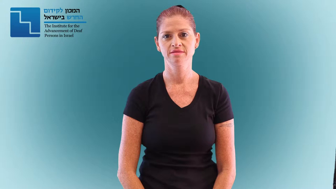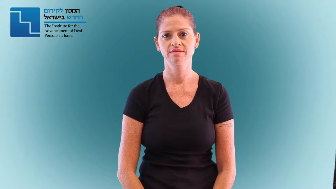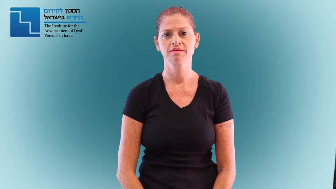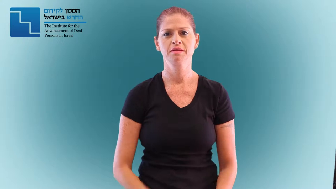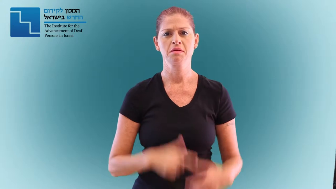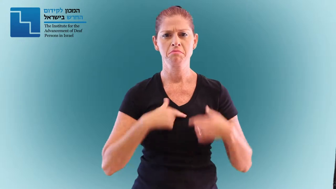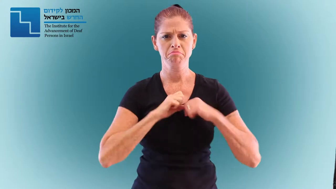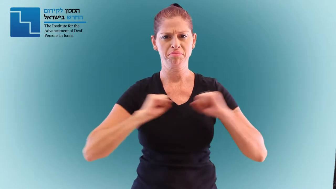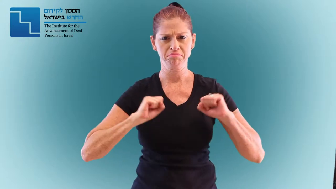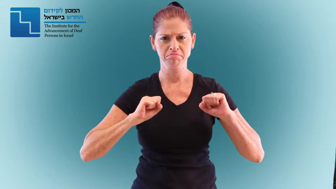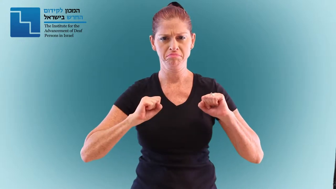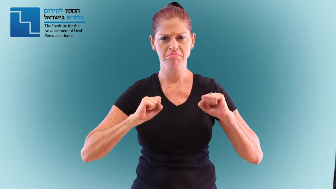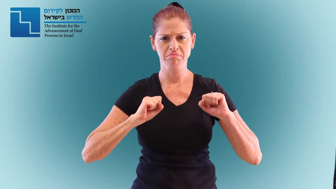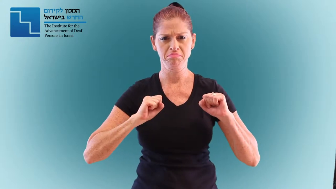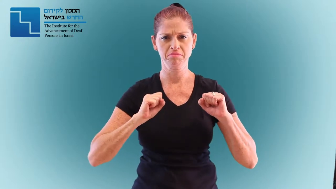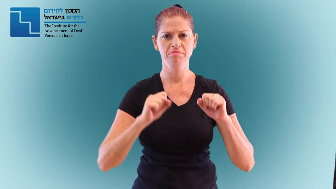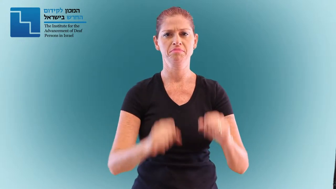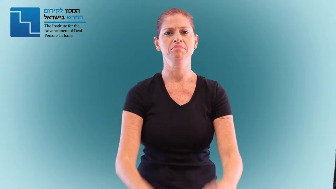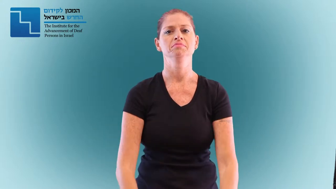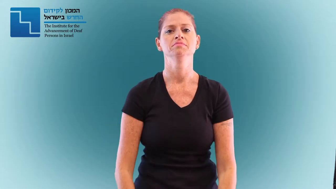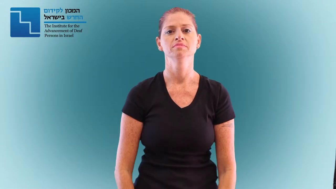התקף לב